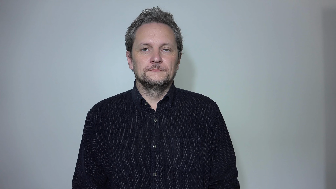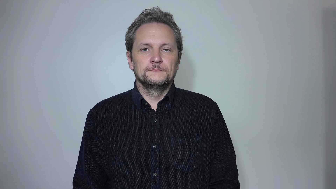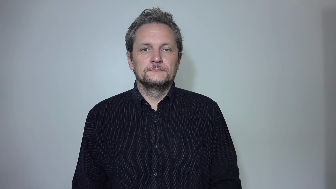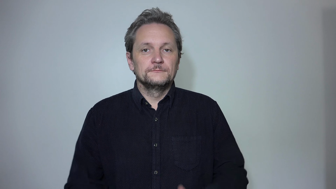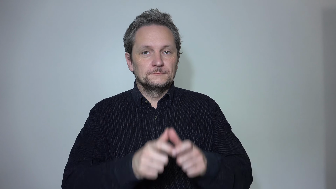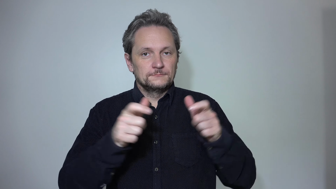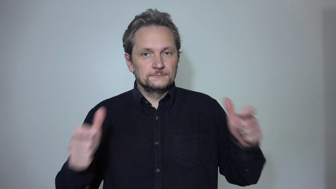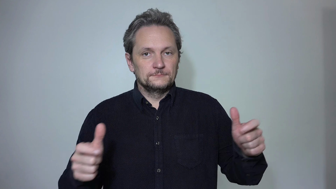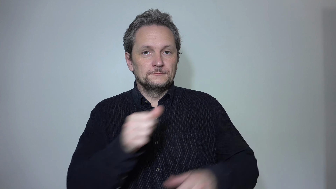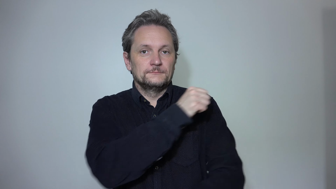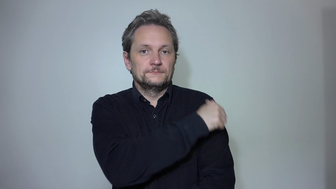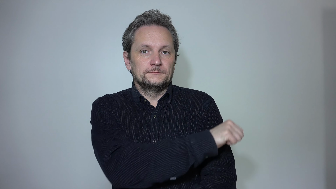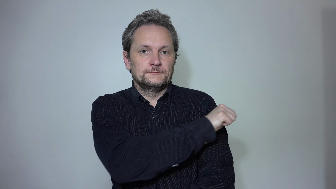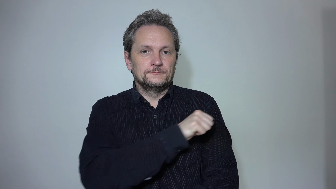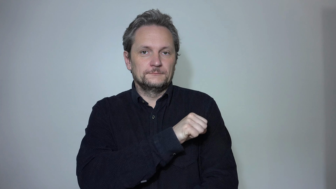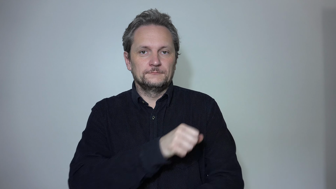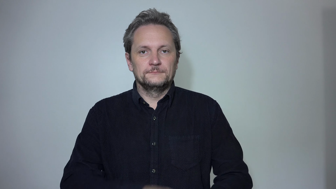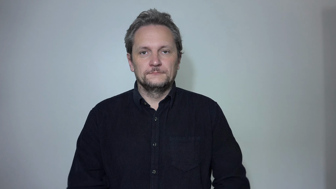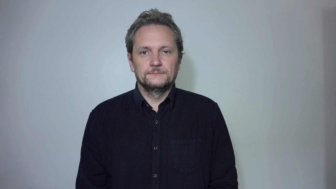Infirmerie